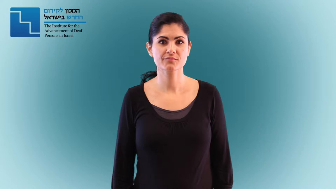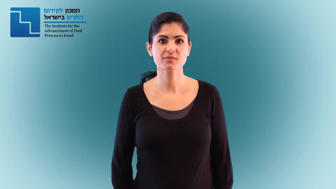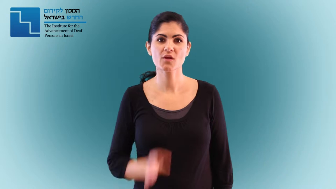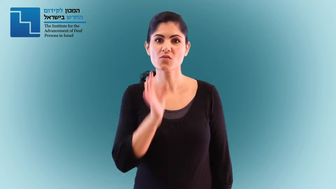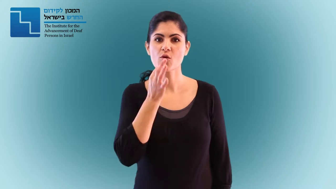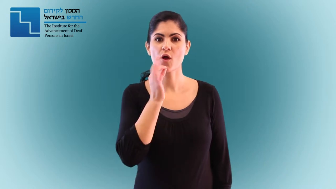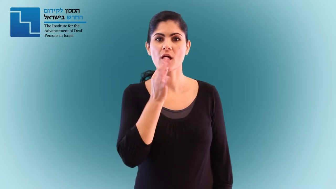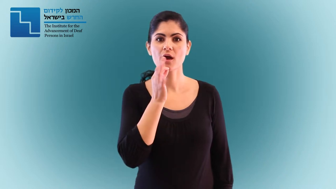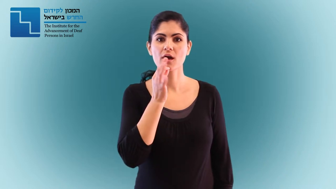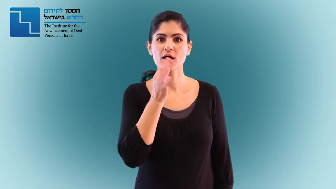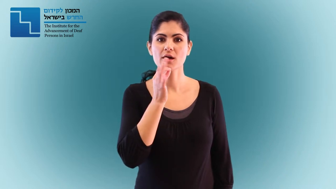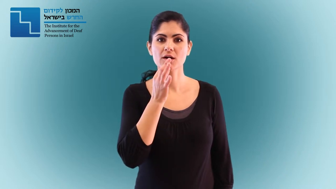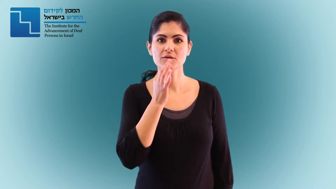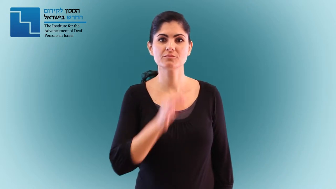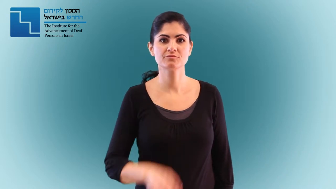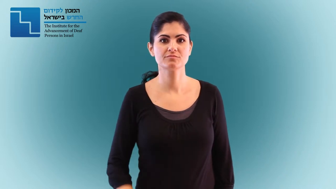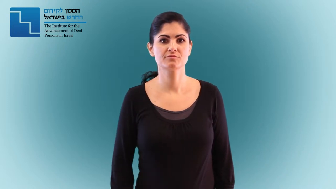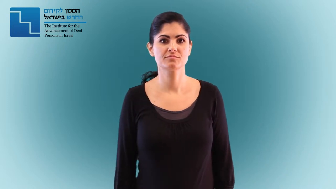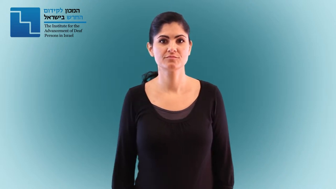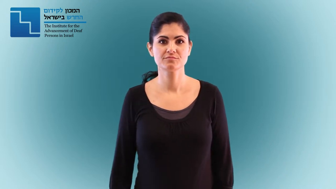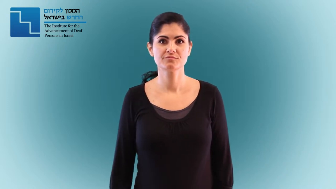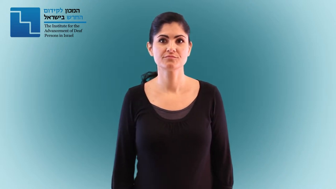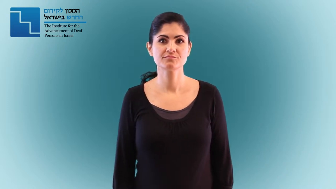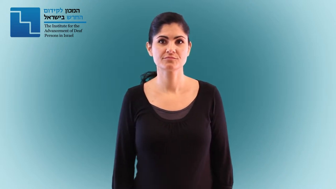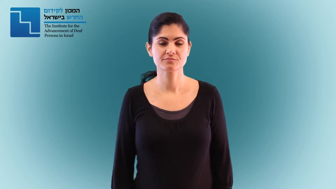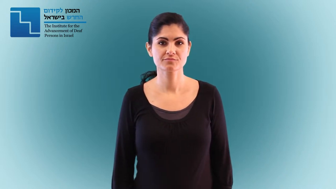נוער